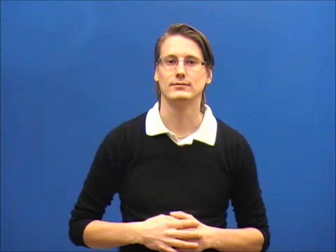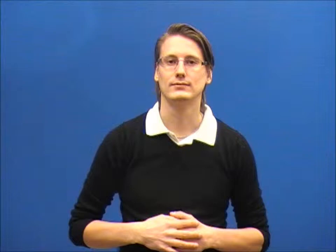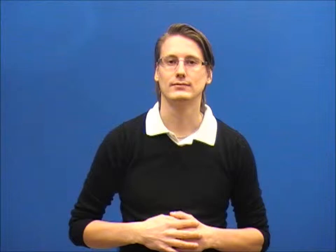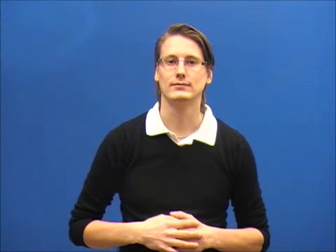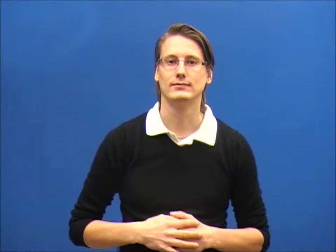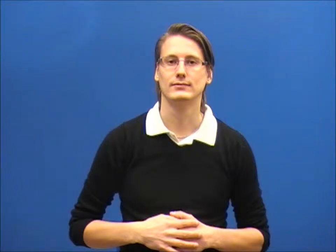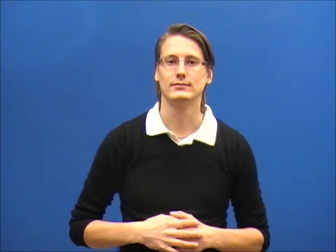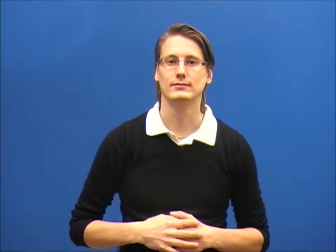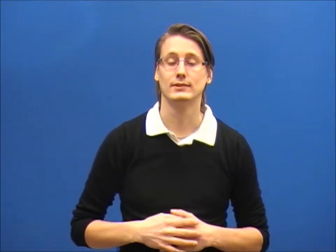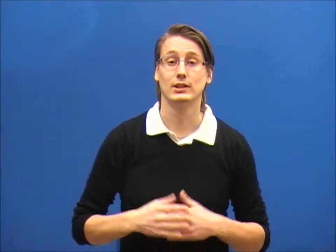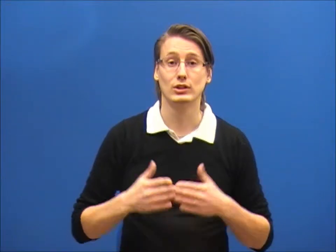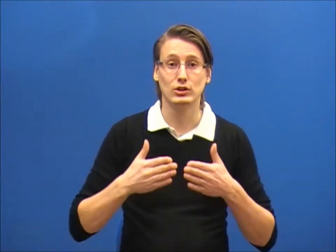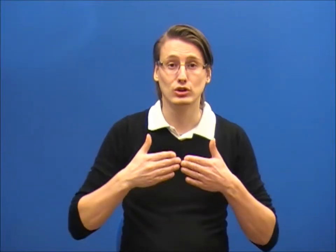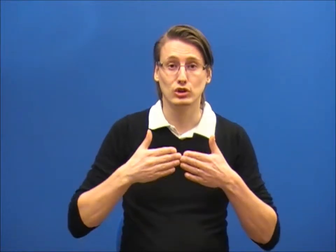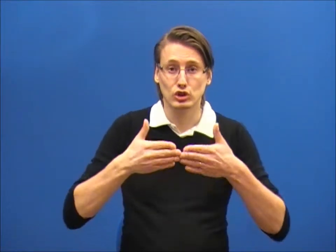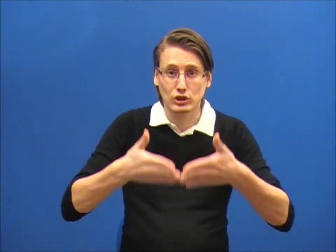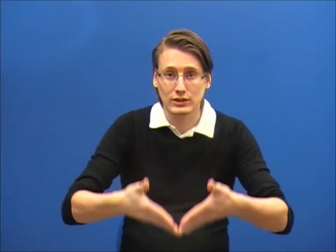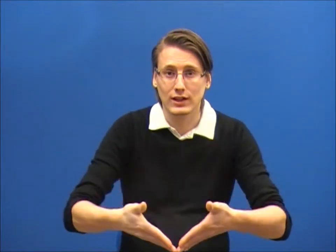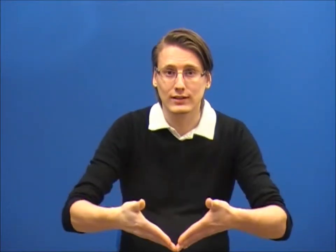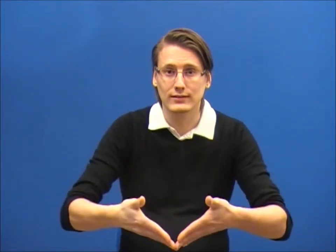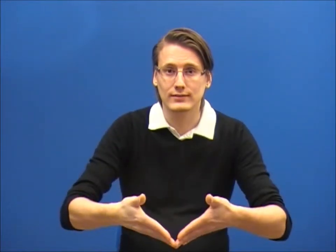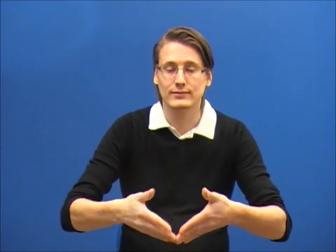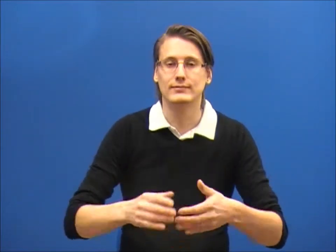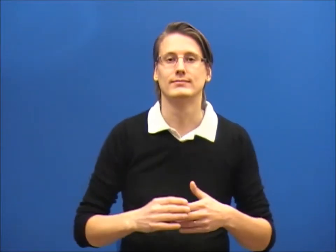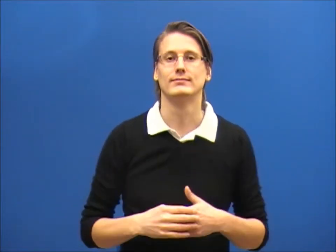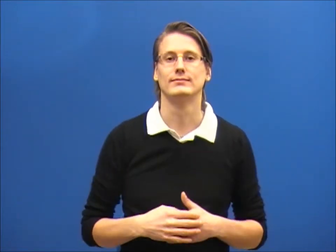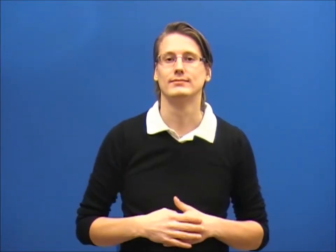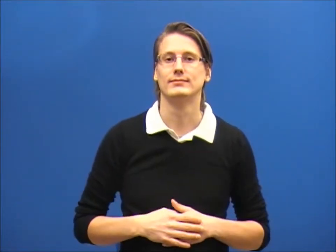DYKA